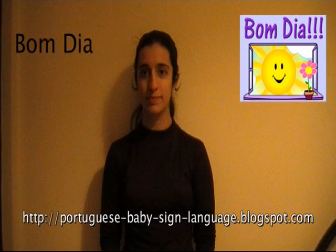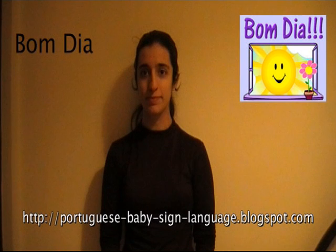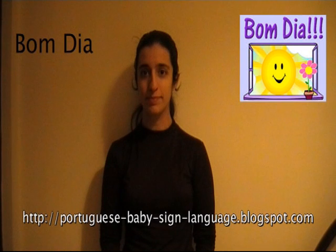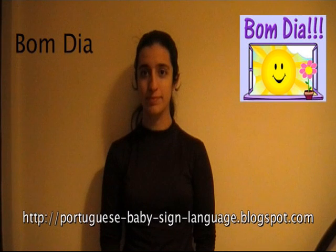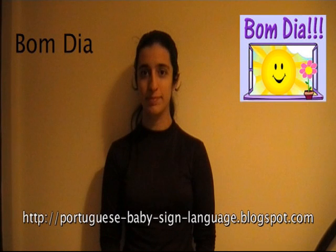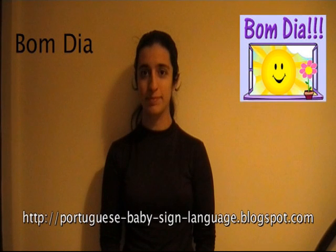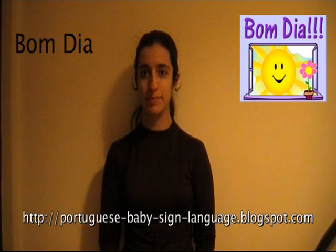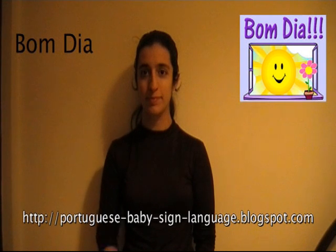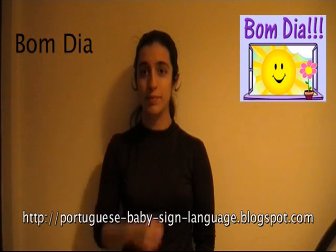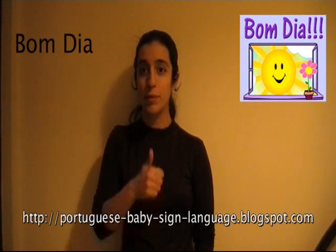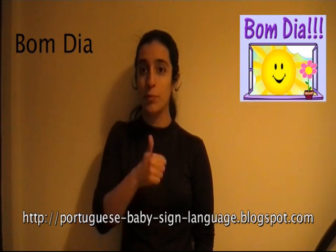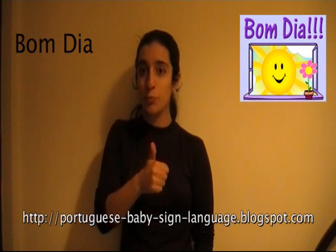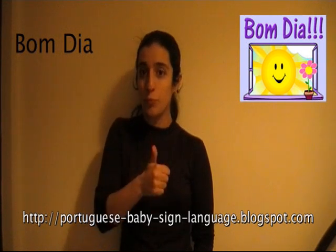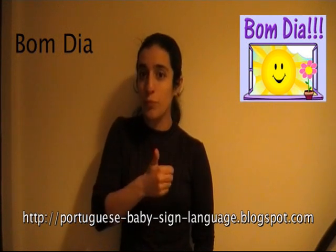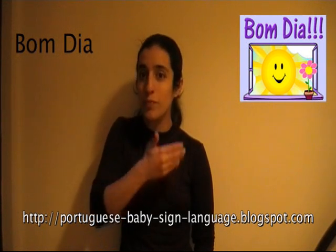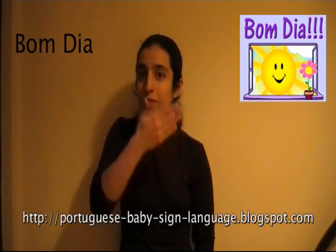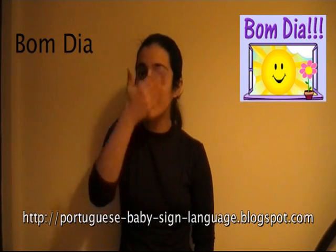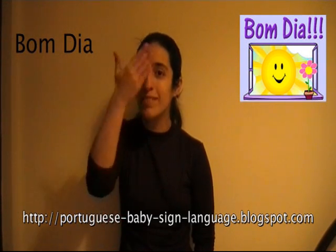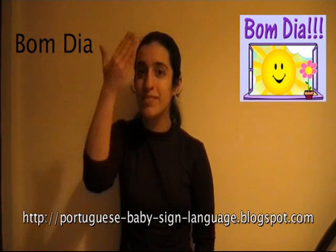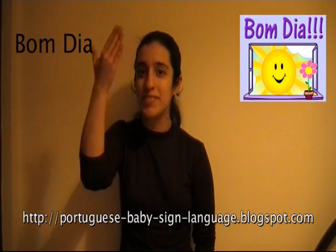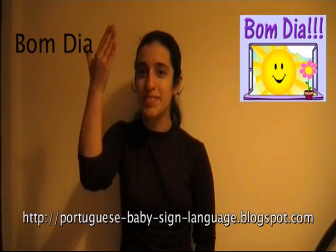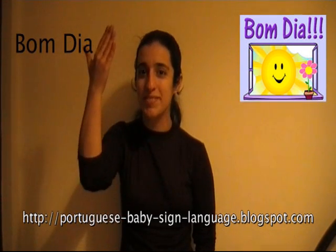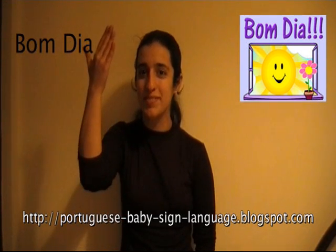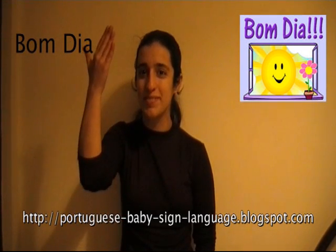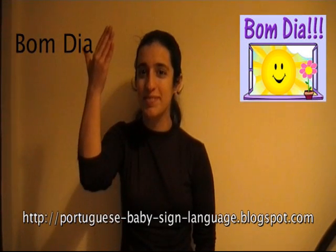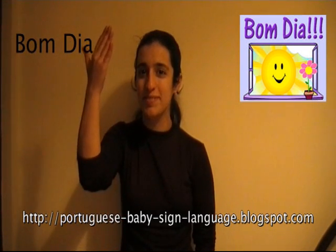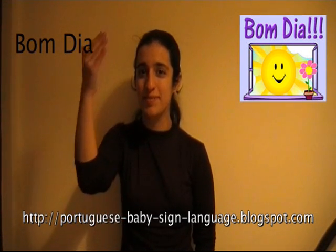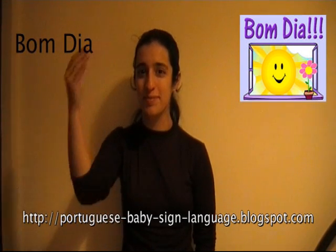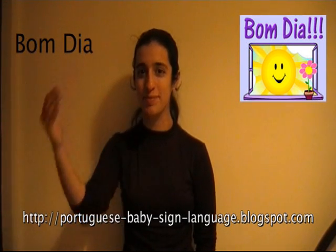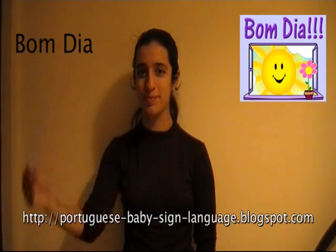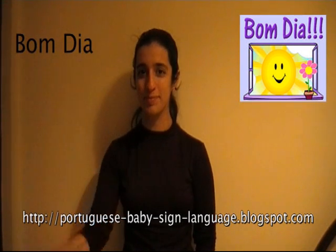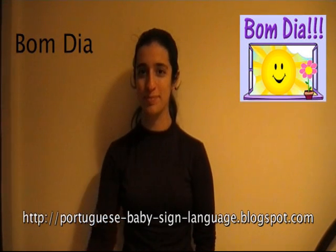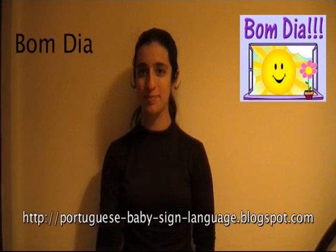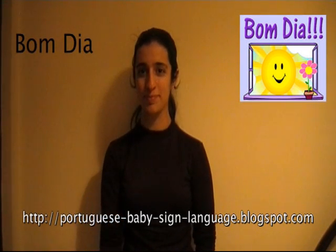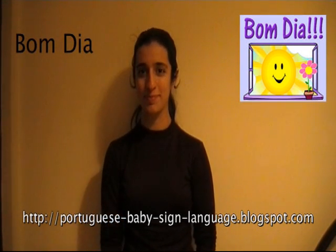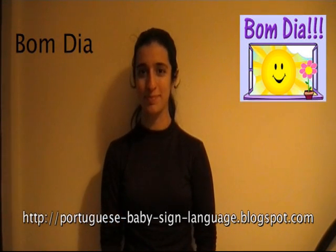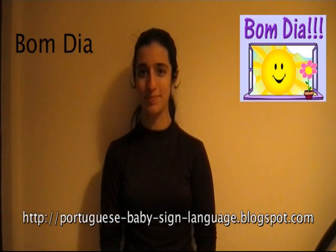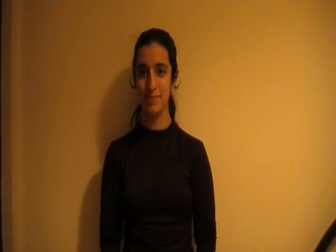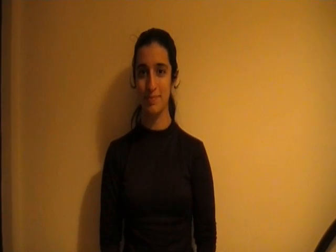Bom Dia